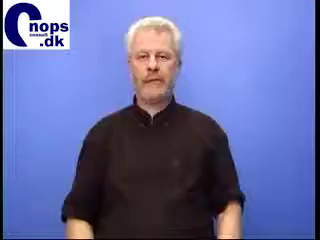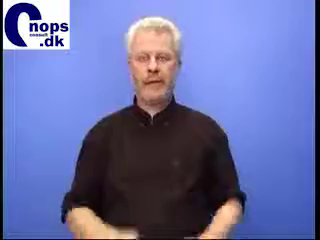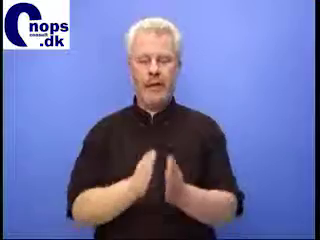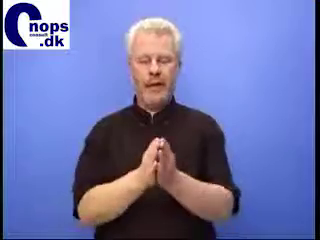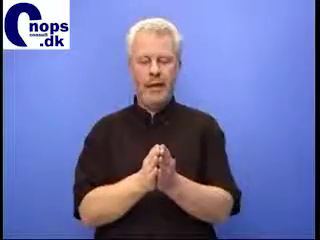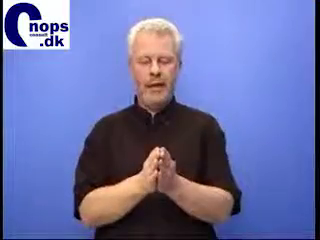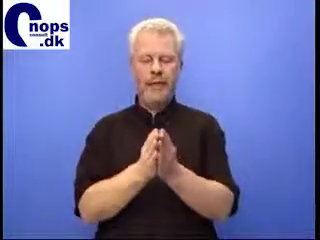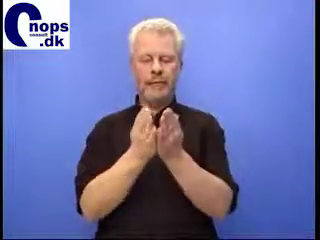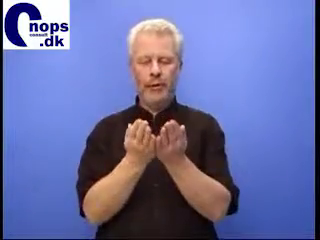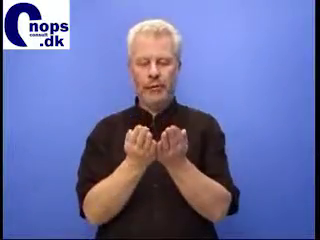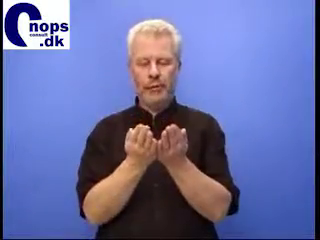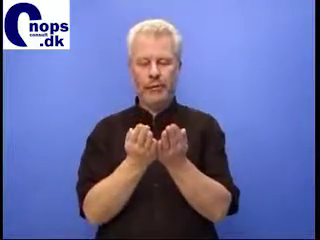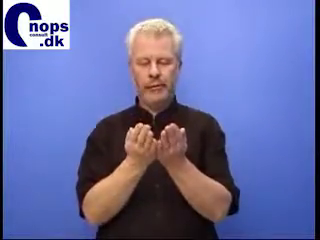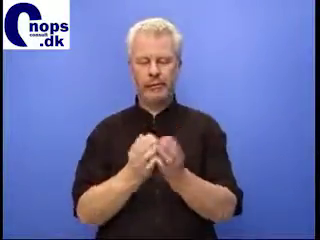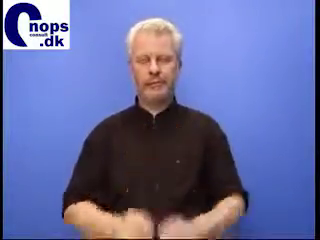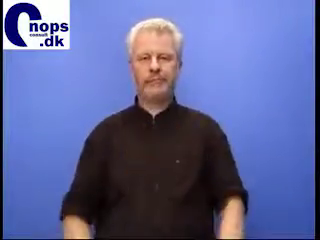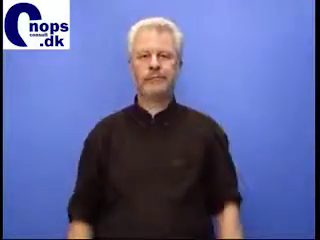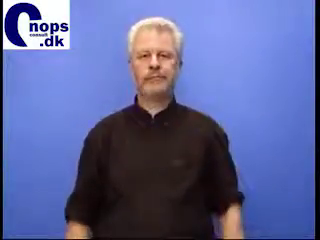bog